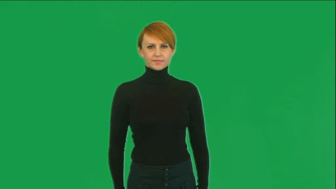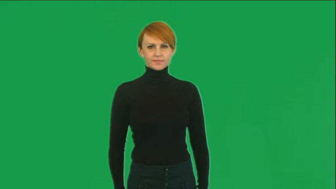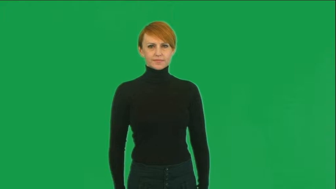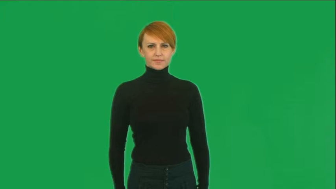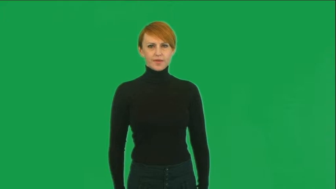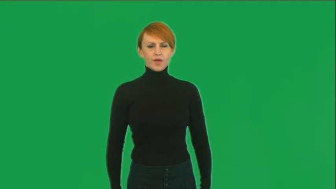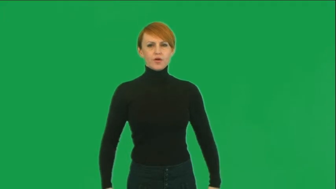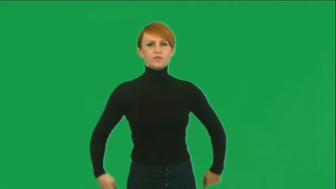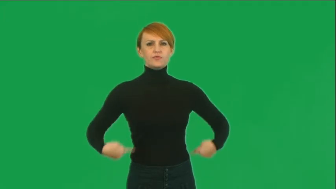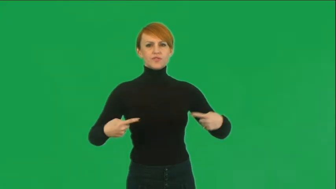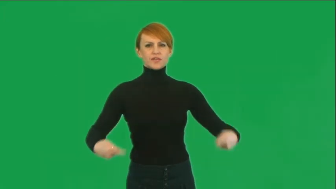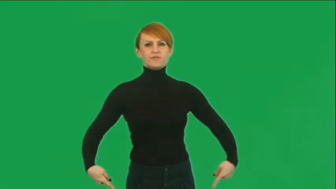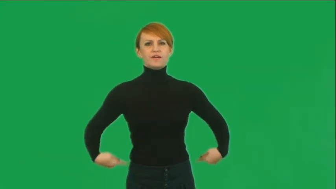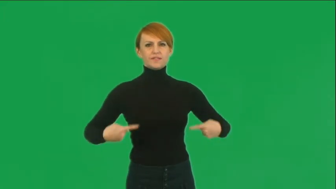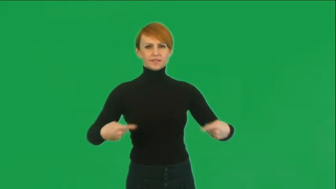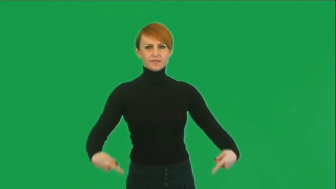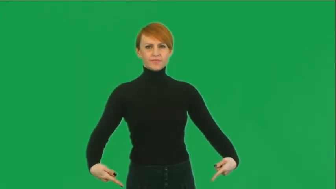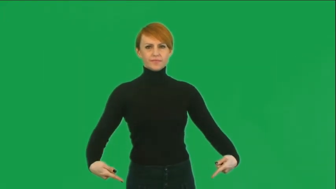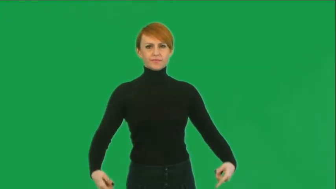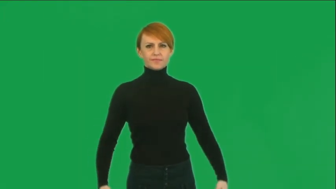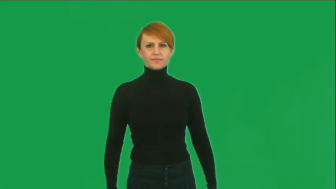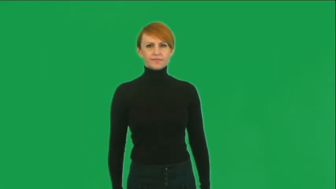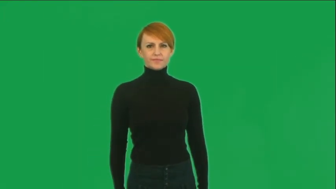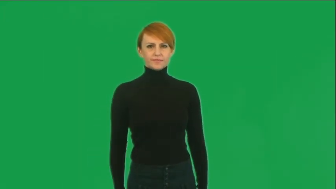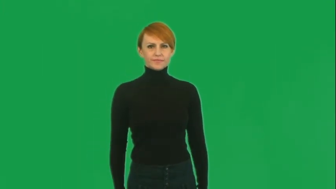wózek inwalidzki